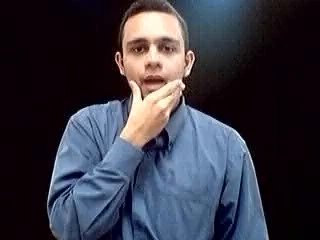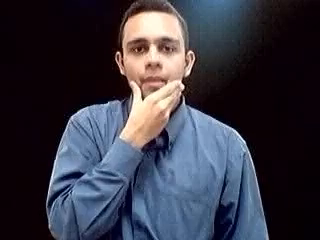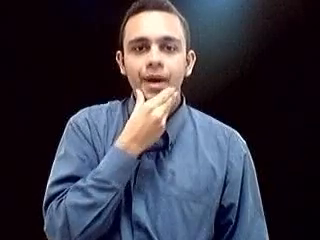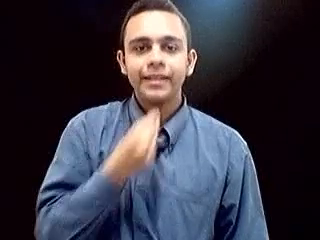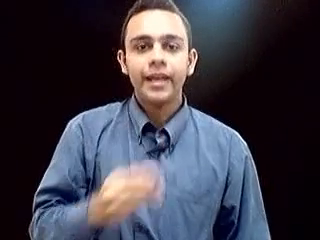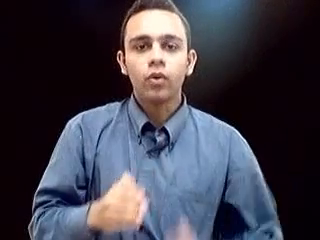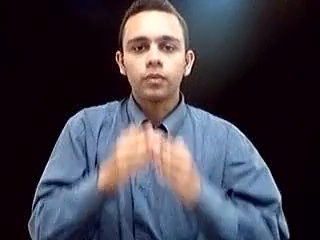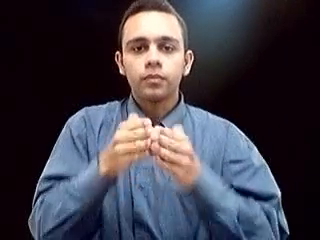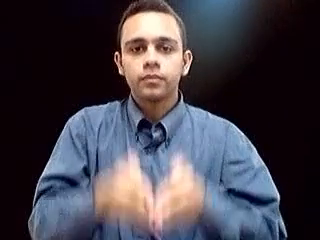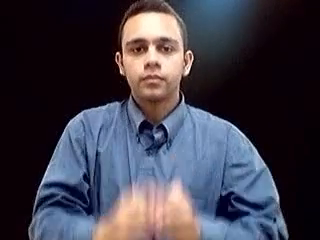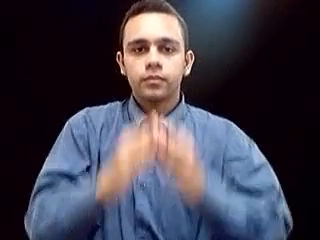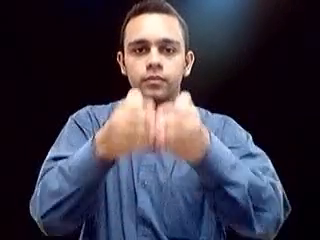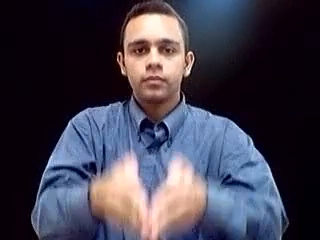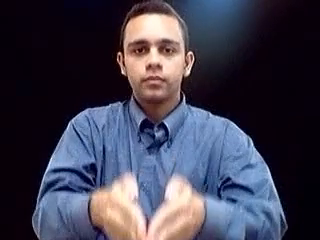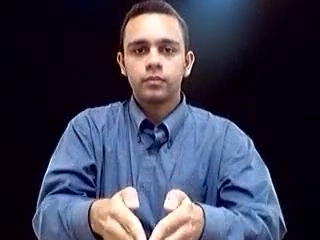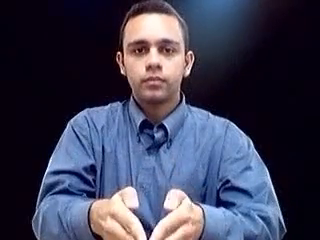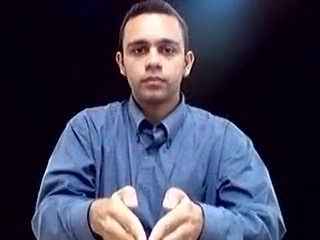marinheiro